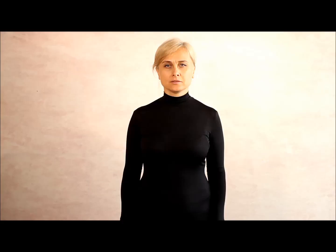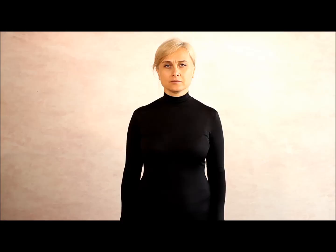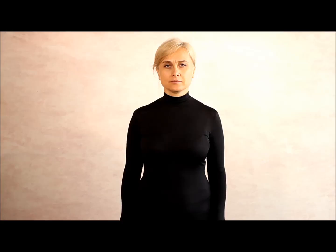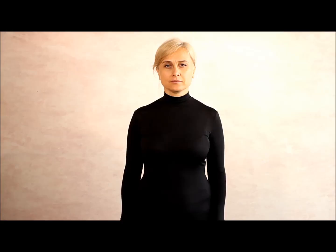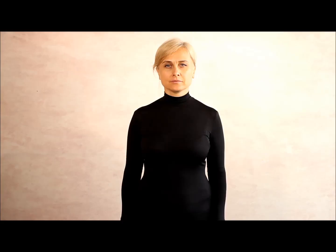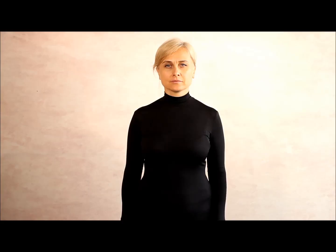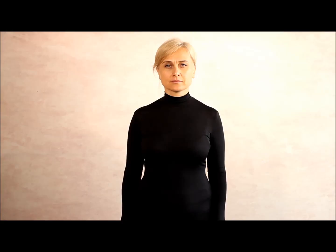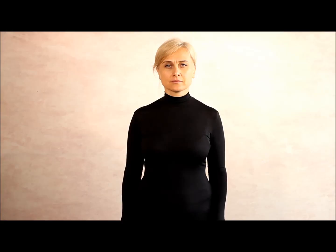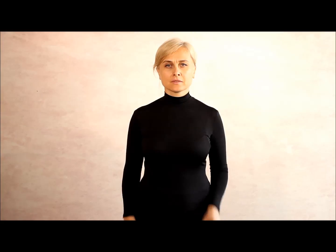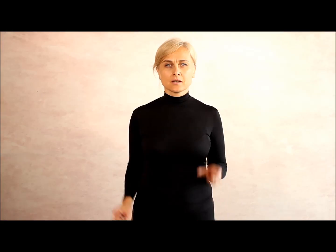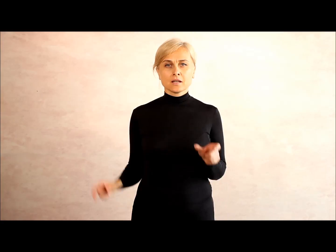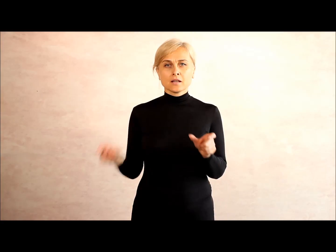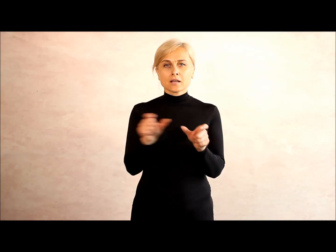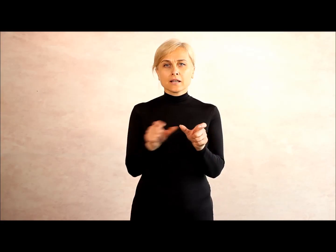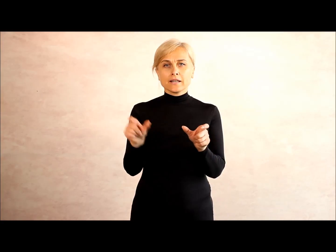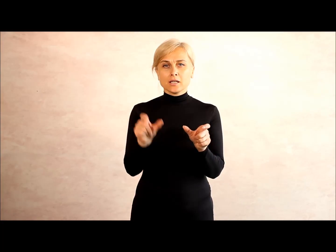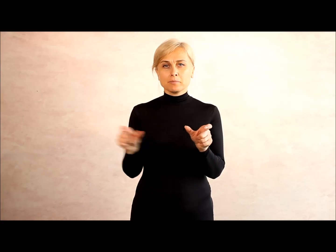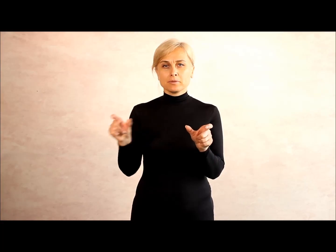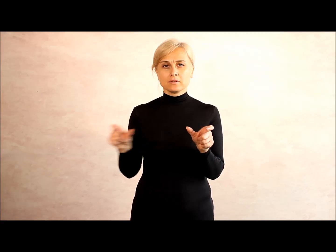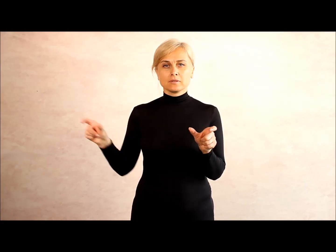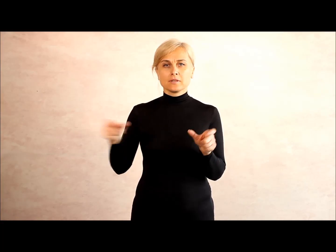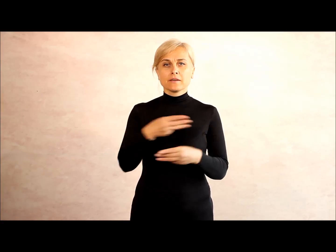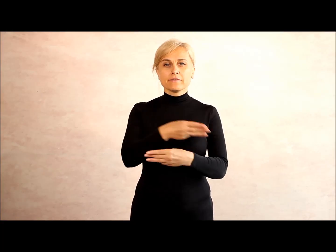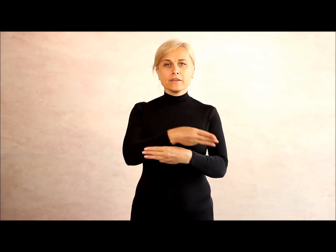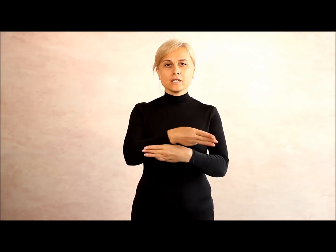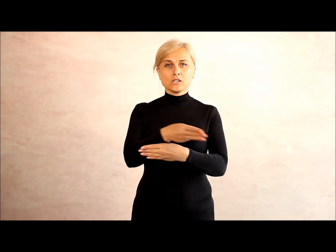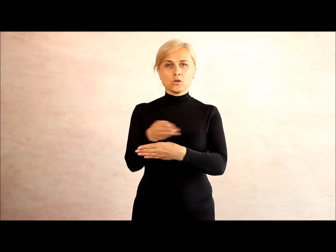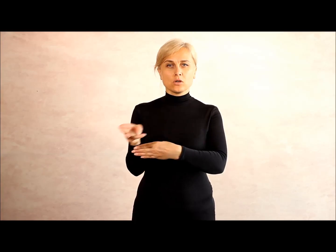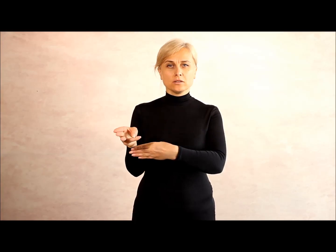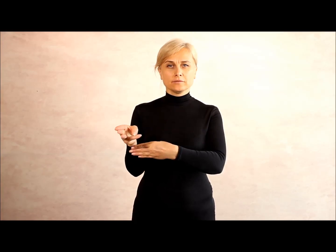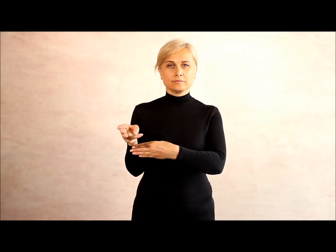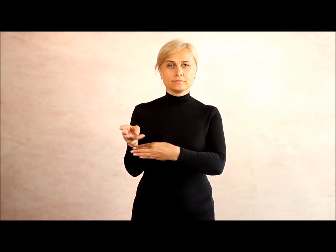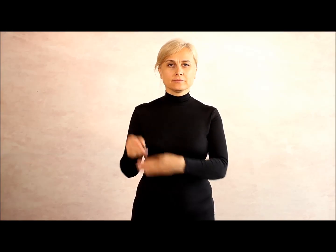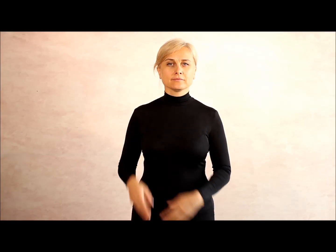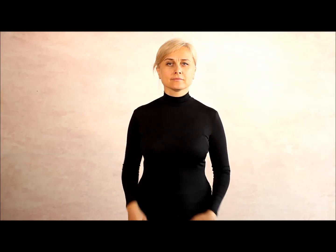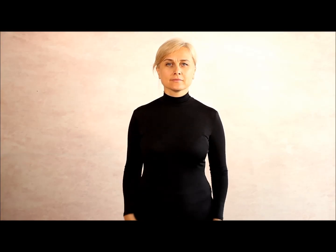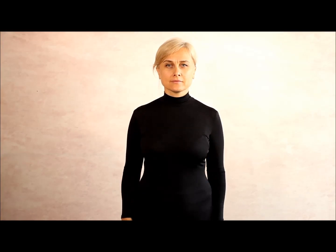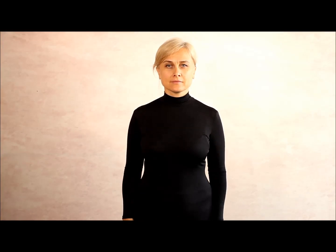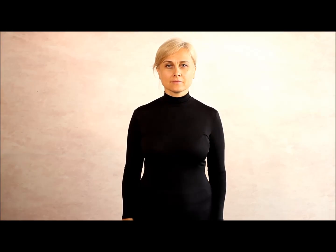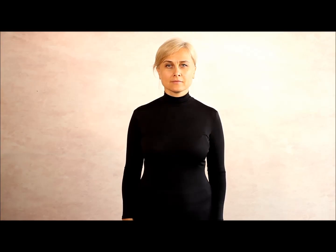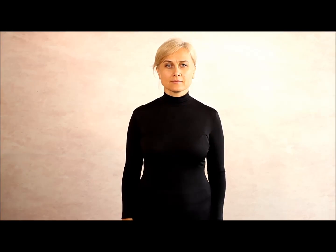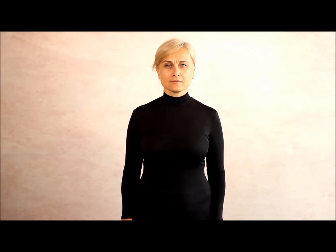Clip video